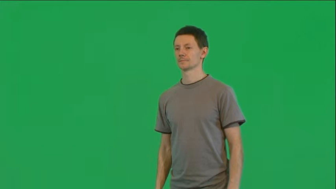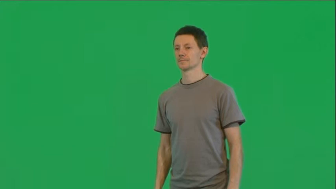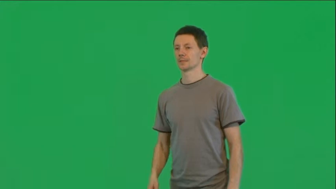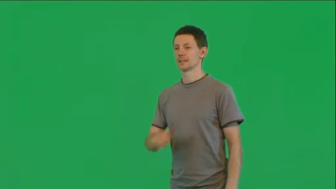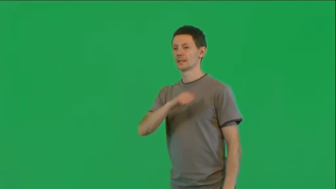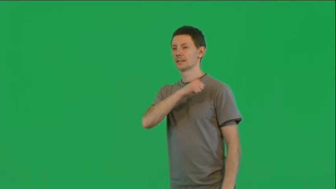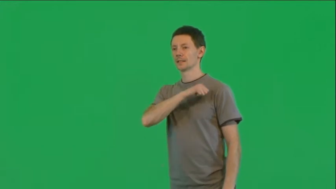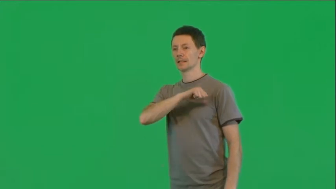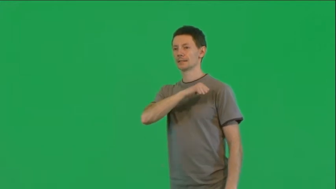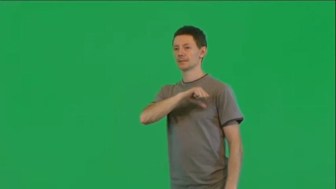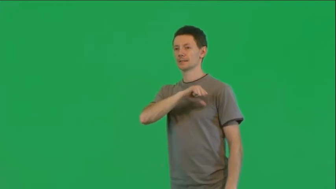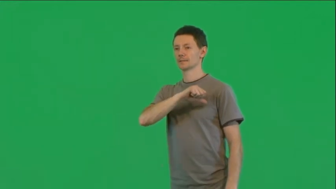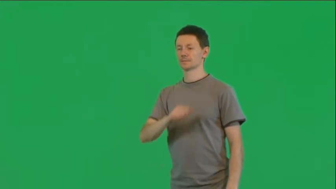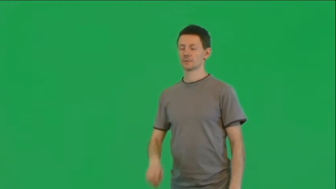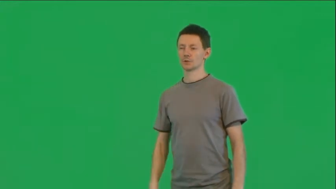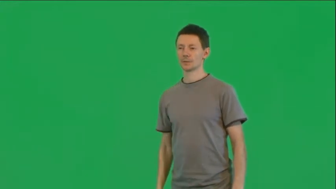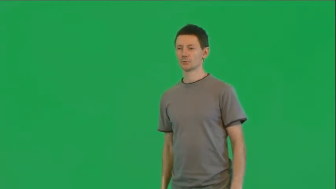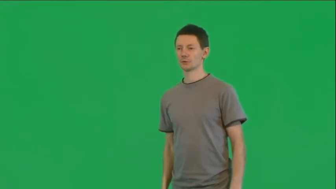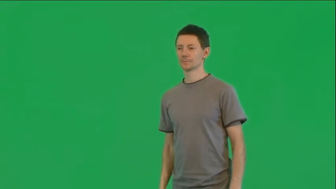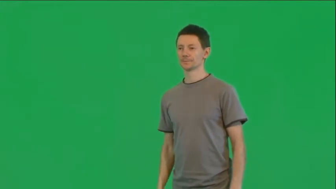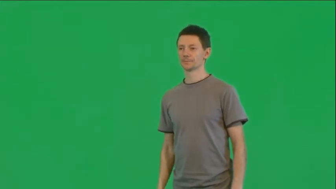klasa